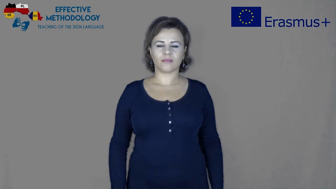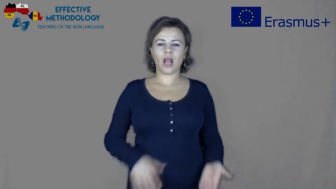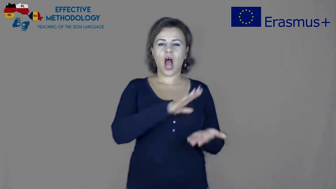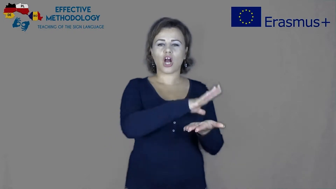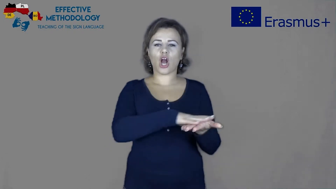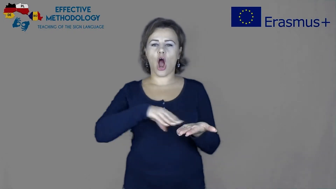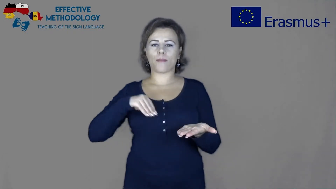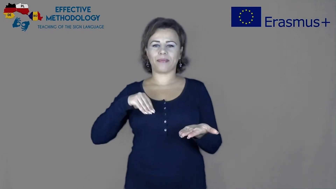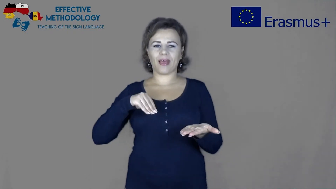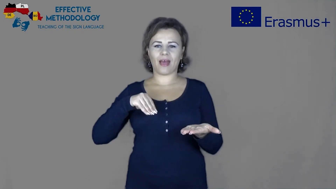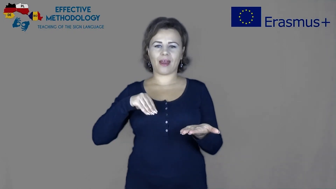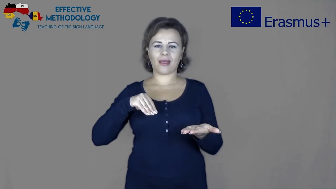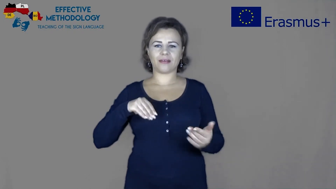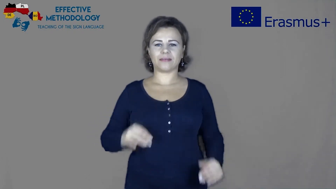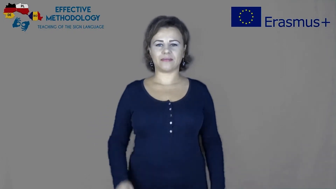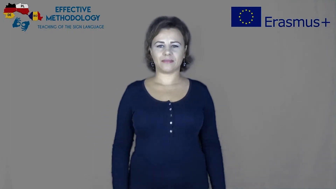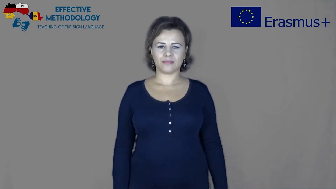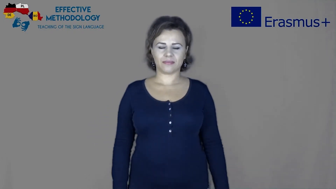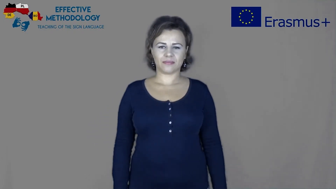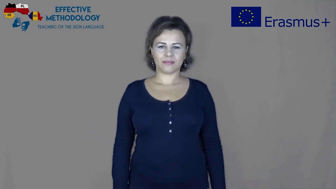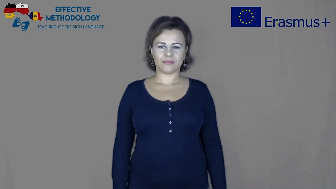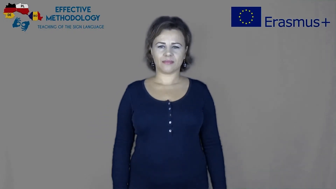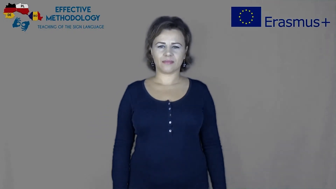Copiere